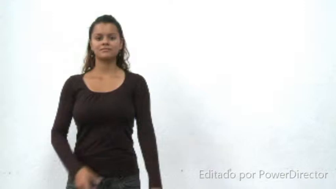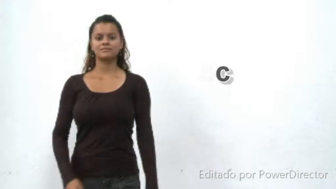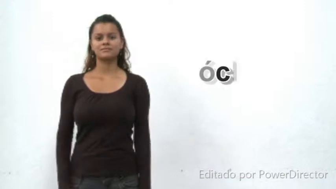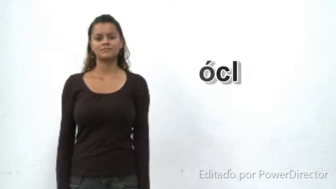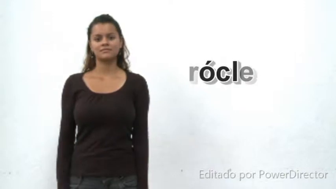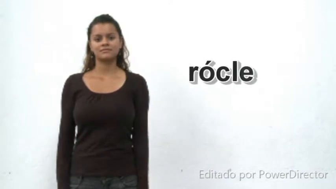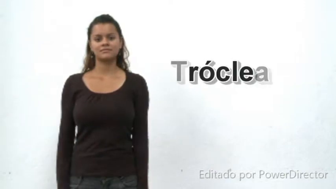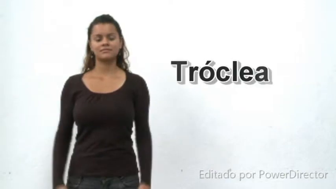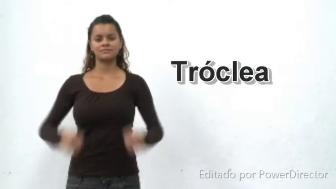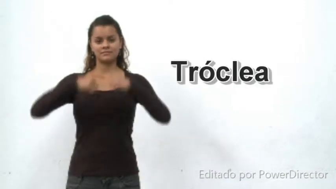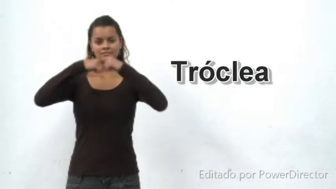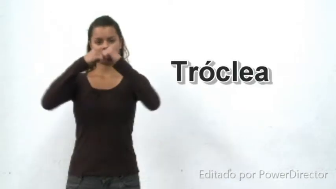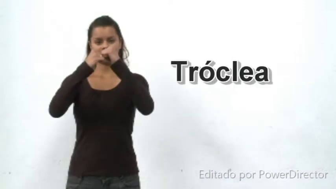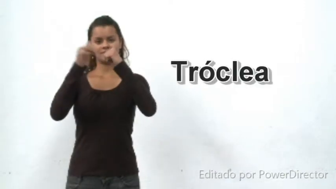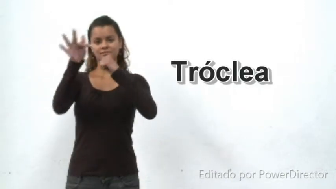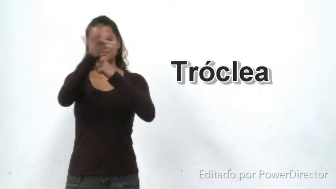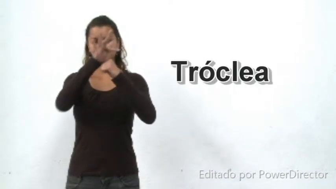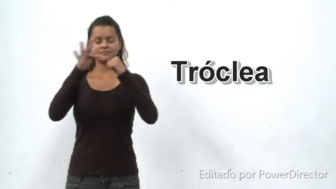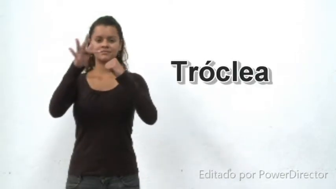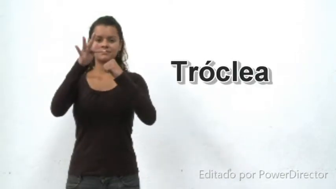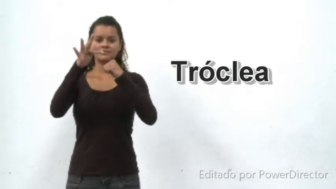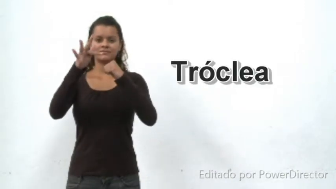Tróclea